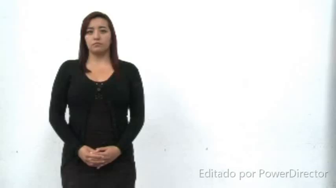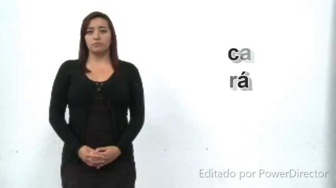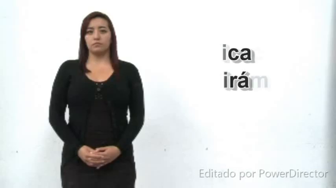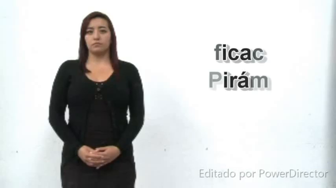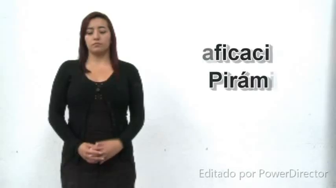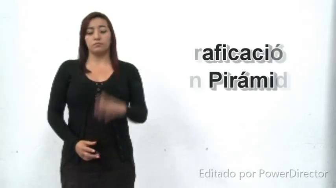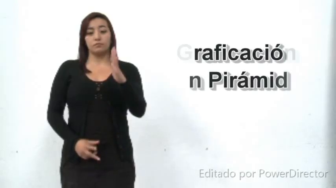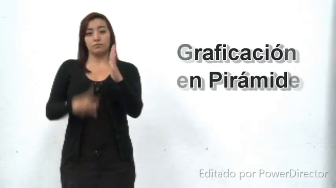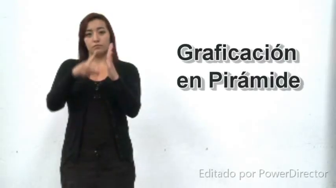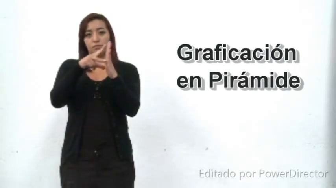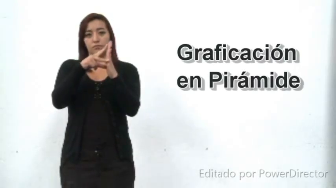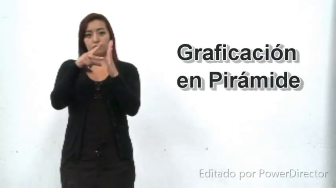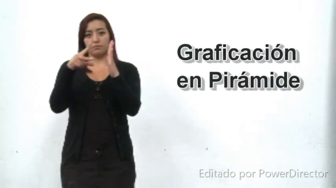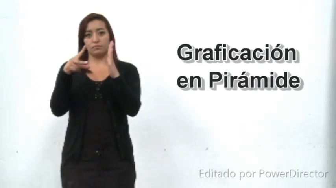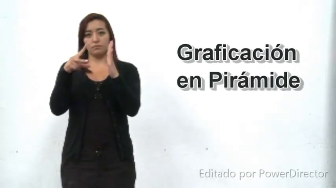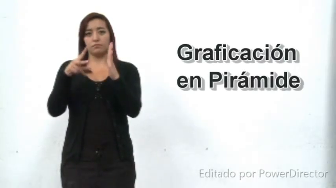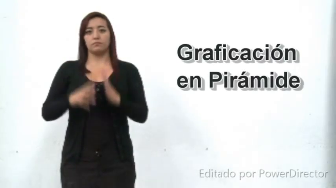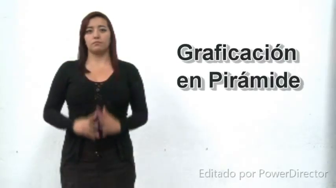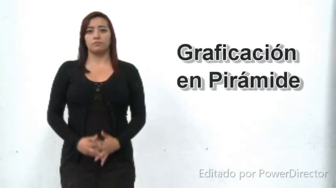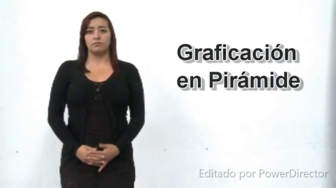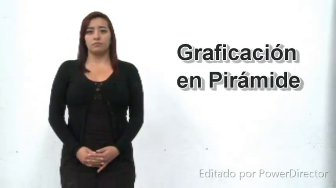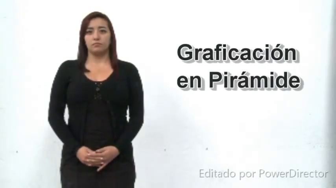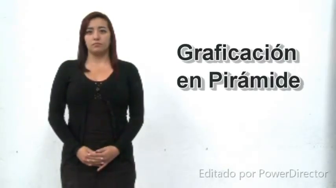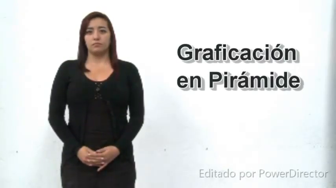Graficación en pirámide